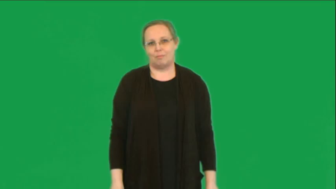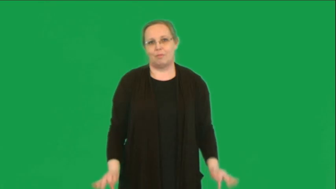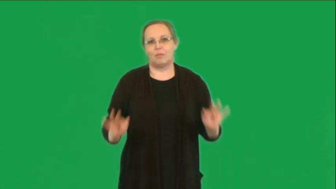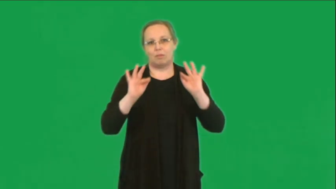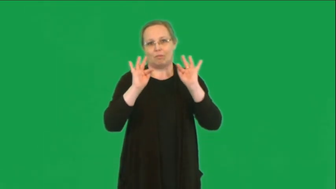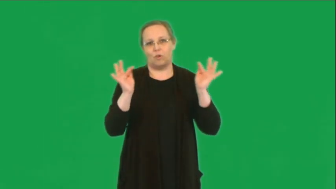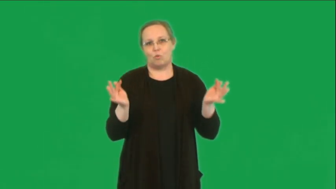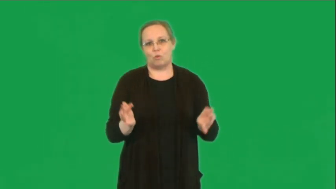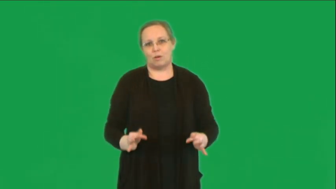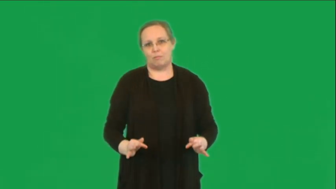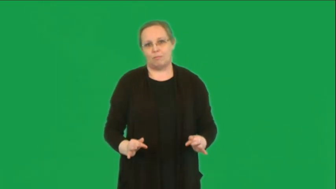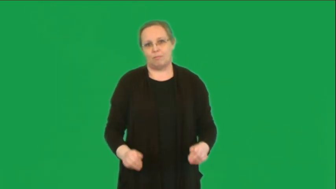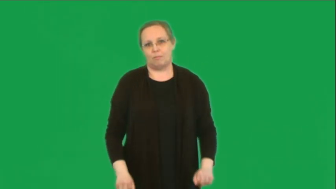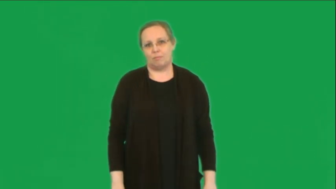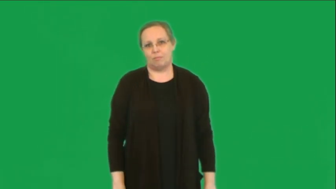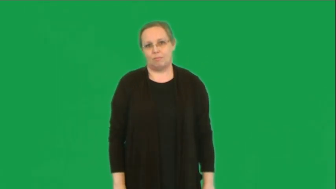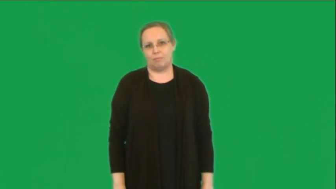figura